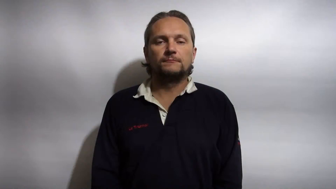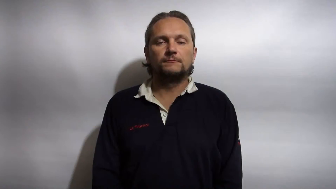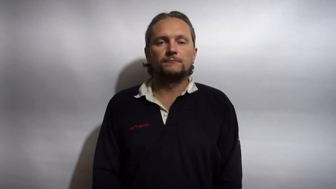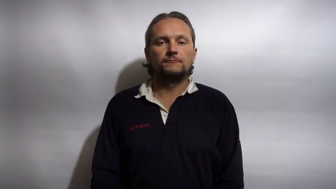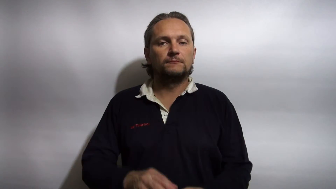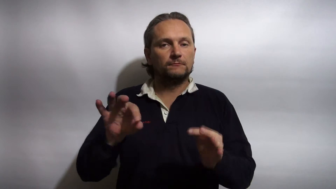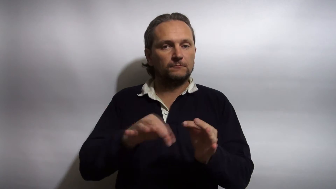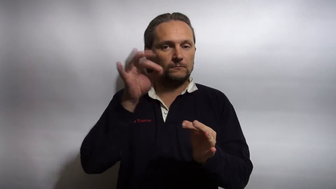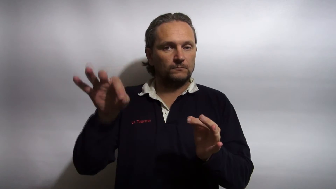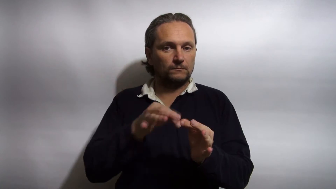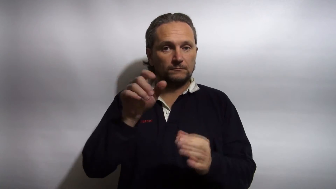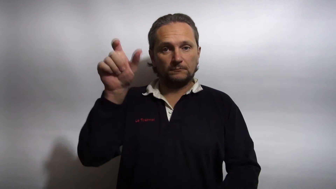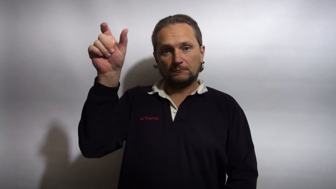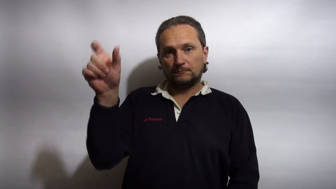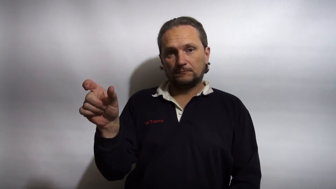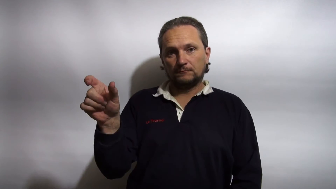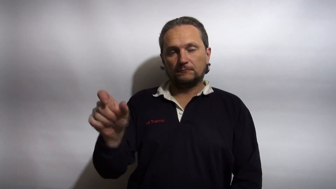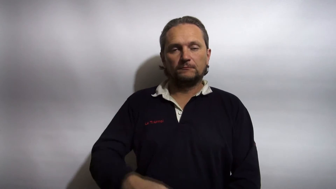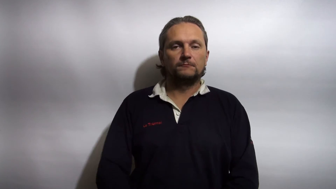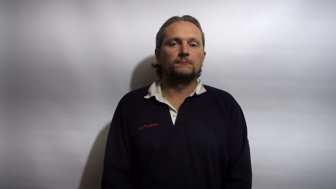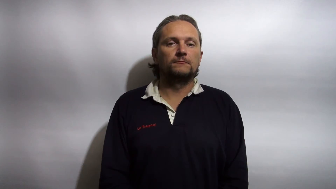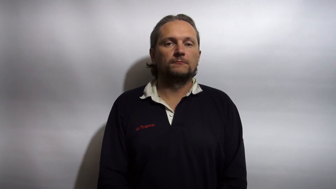Couturier